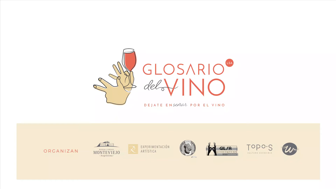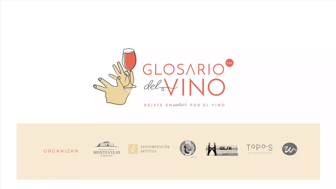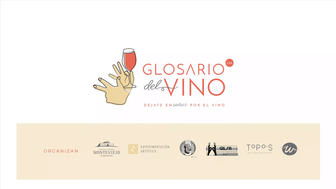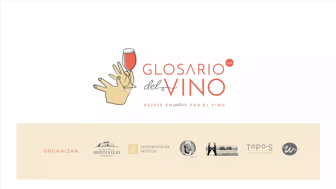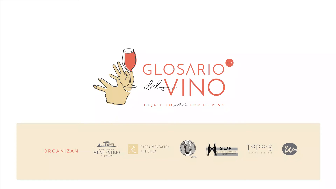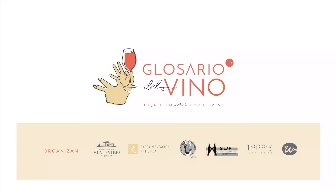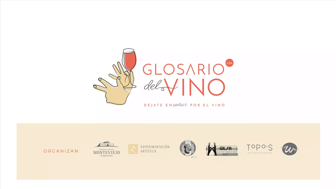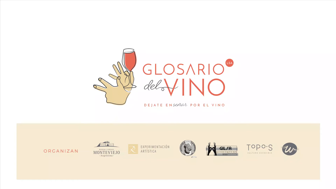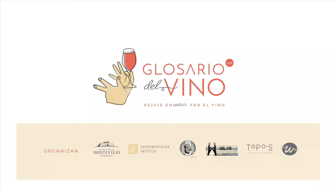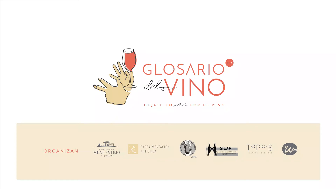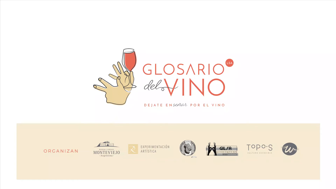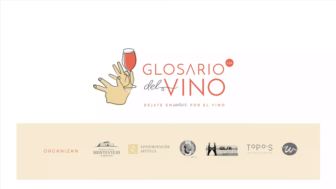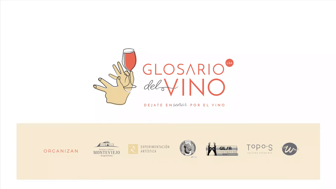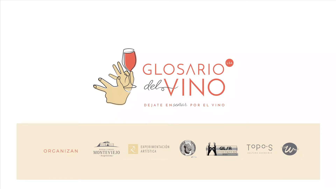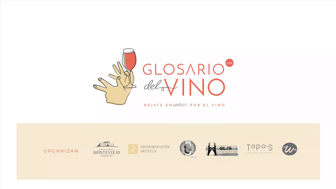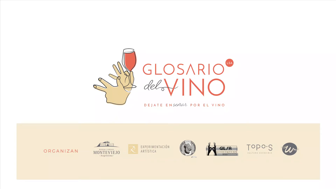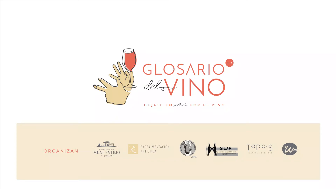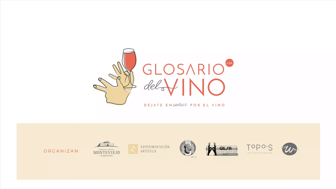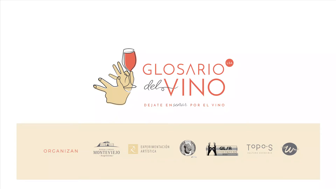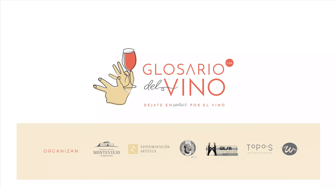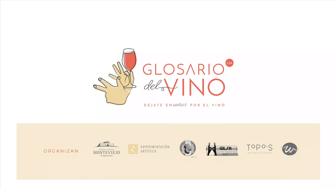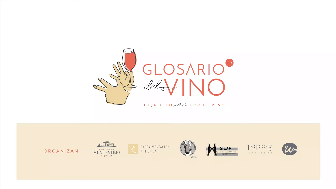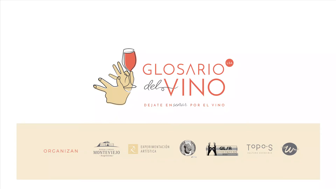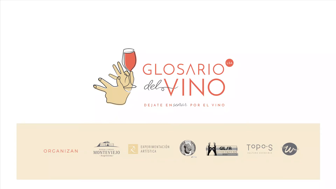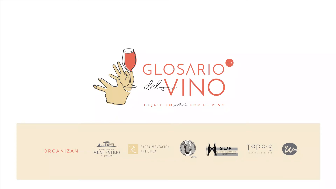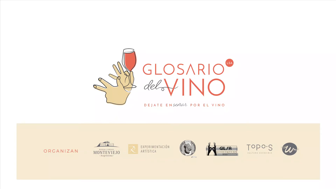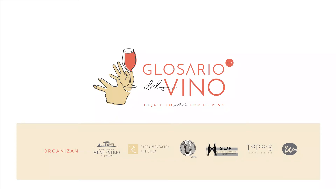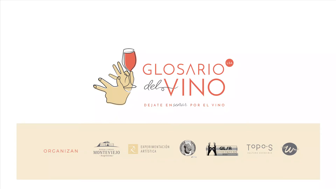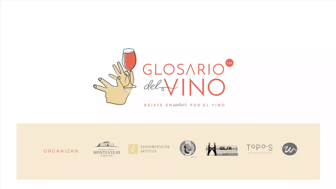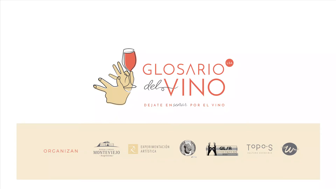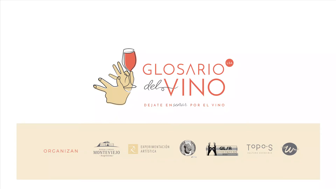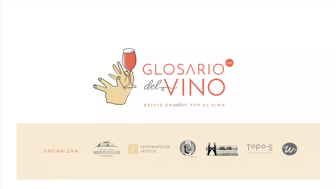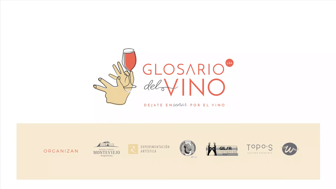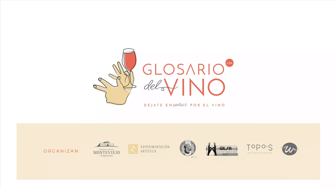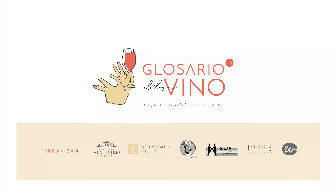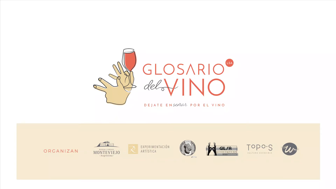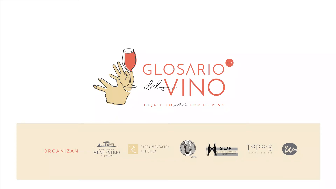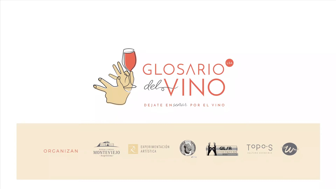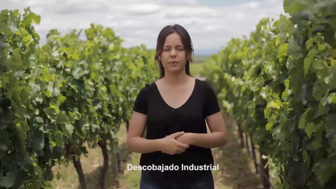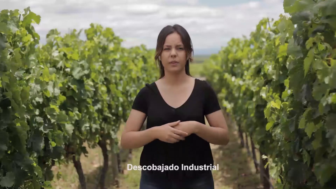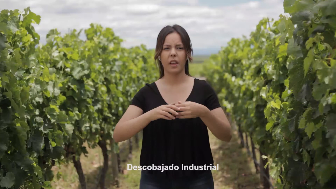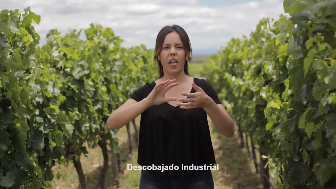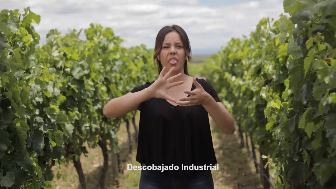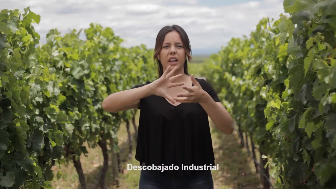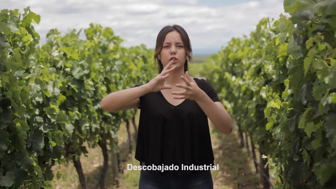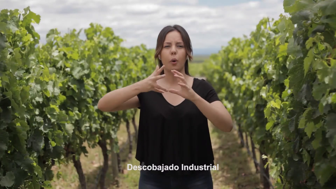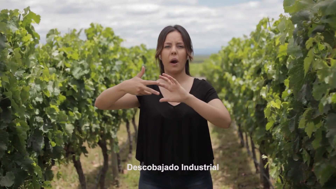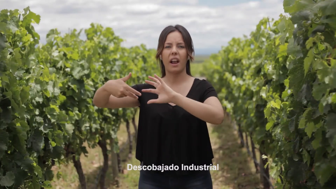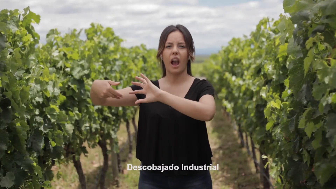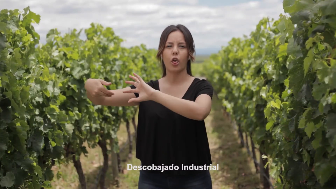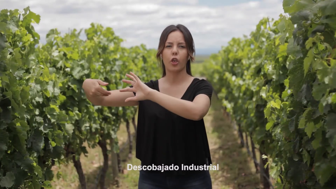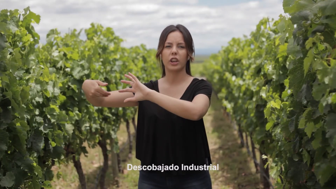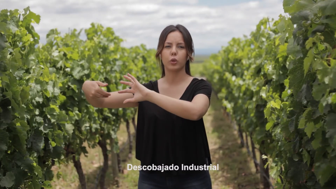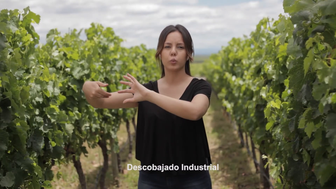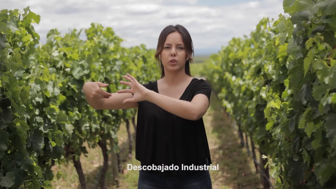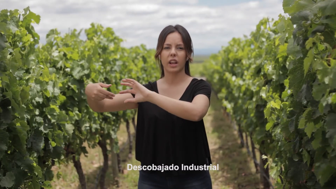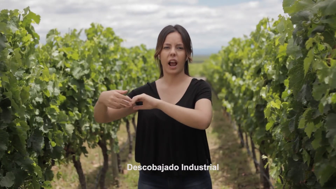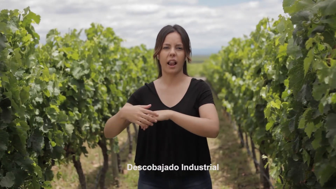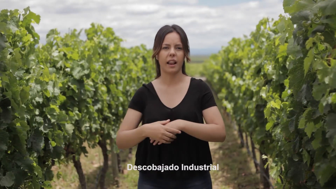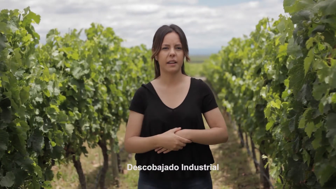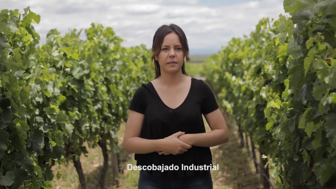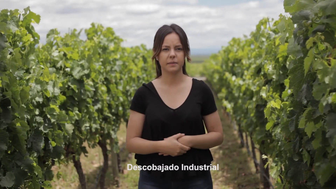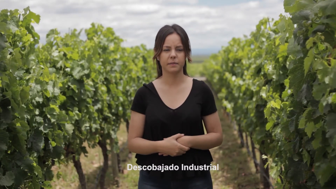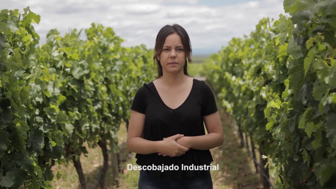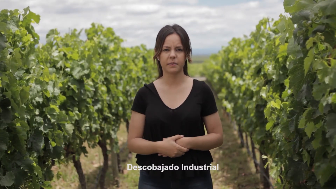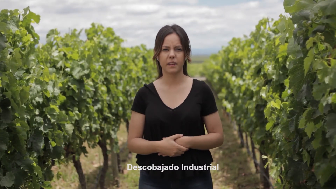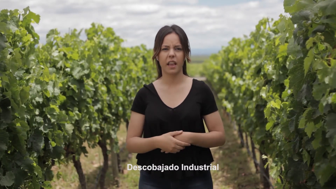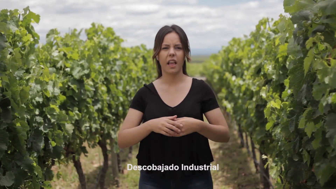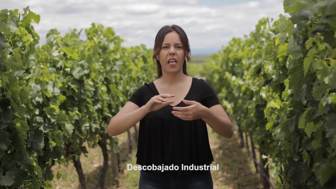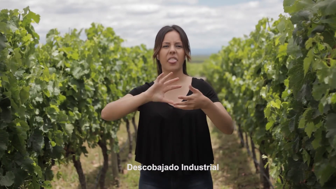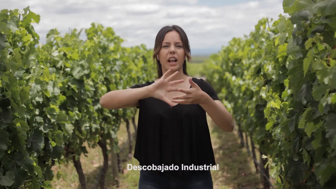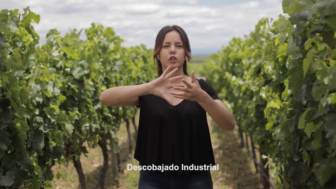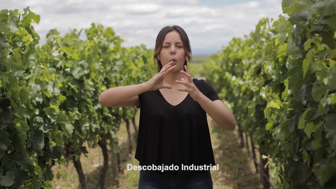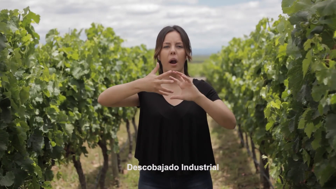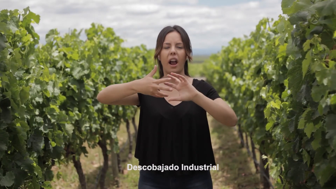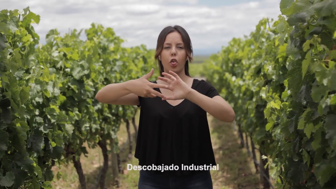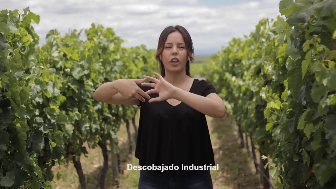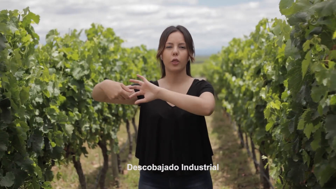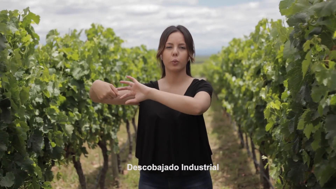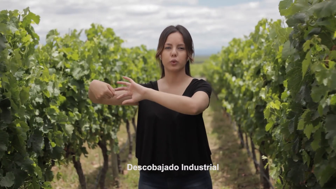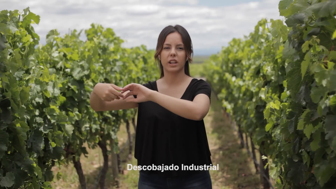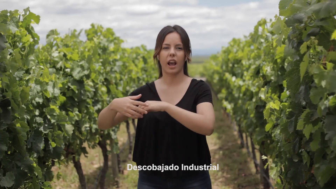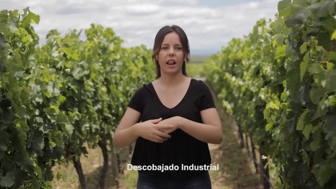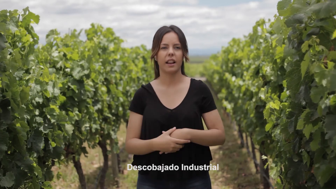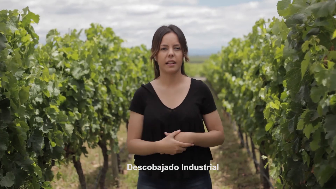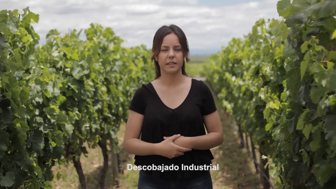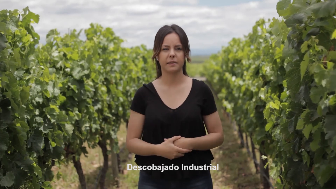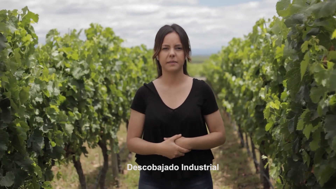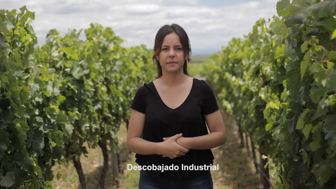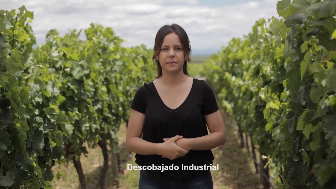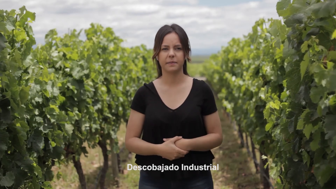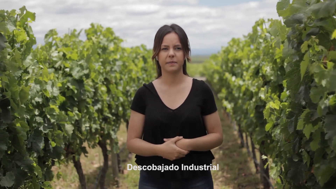Descobajado industrial